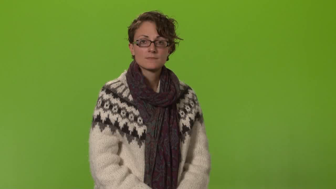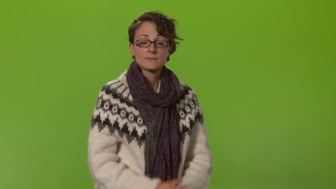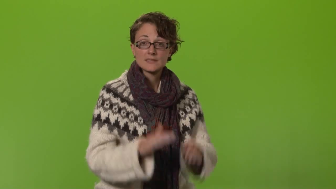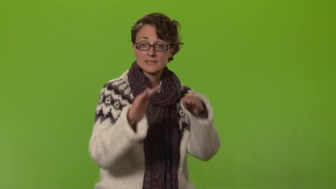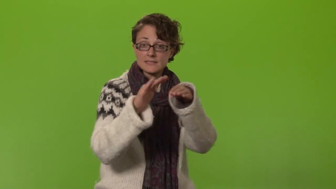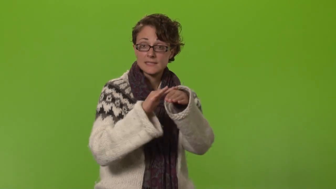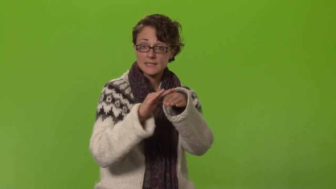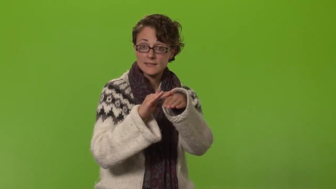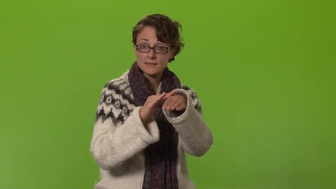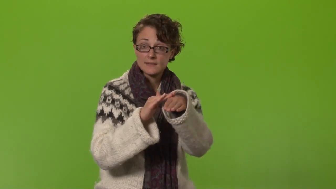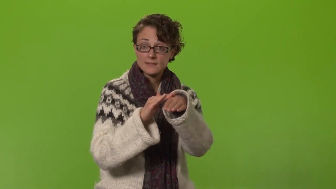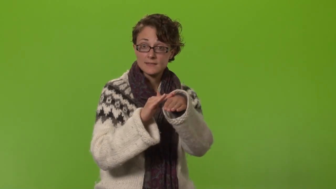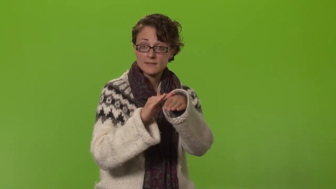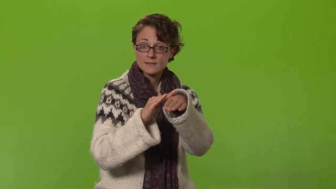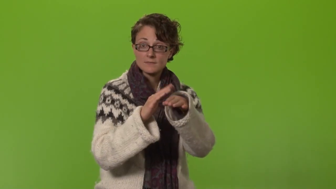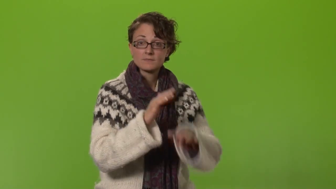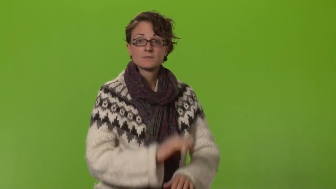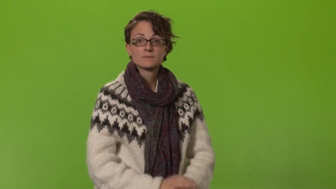Snerting